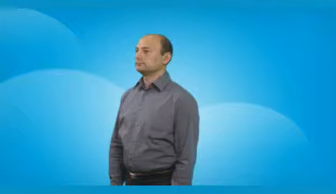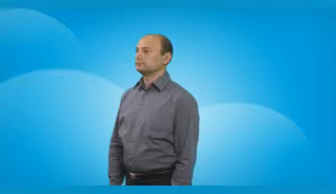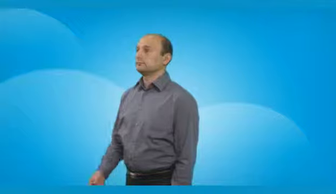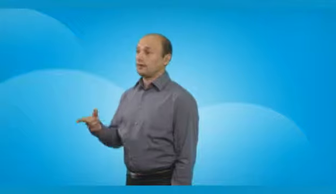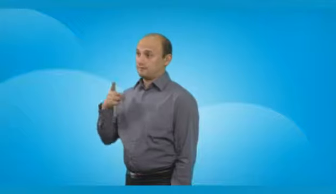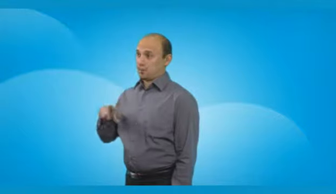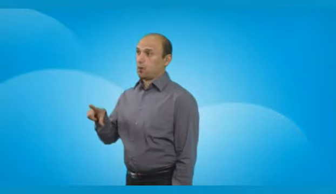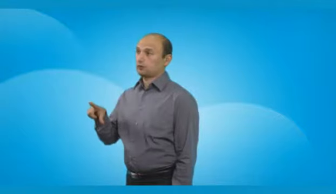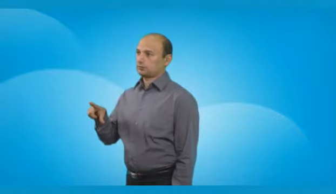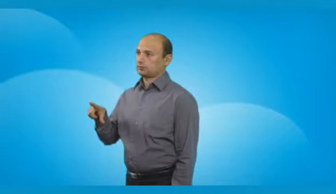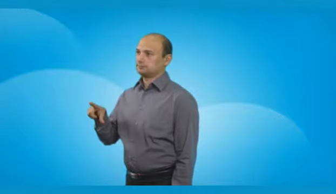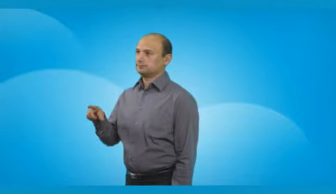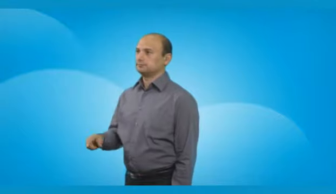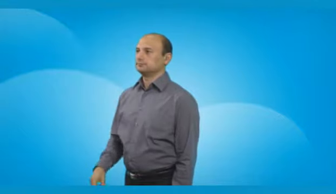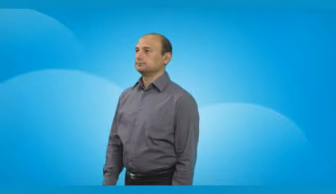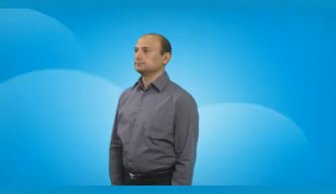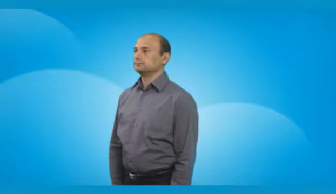Volt